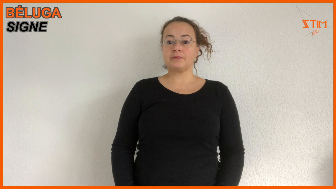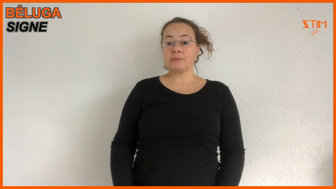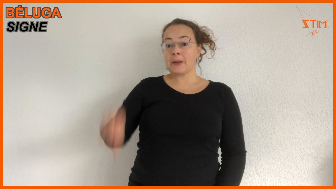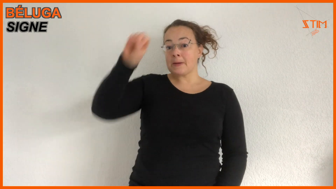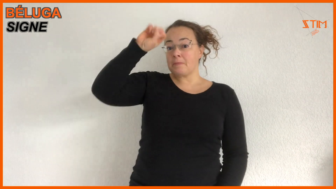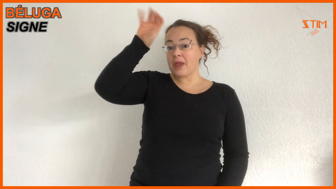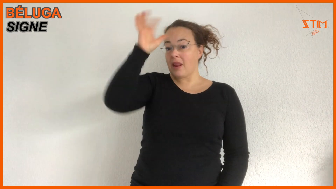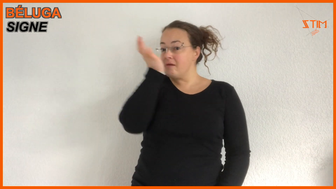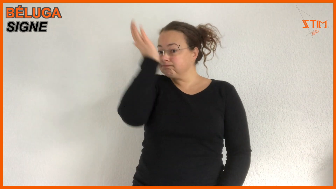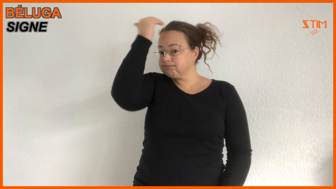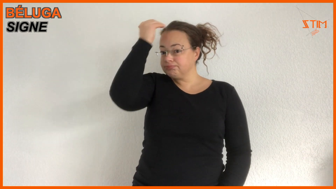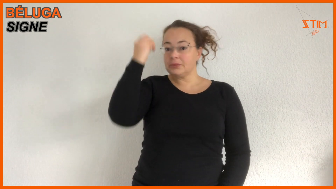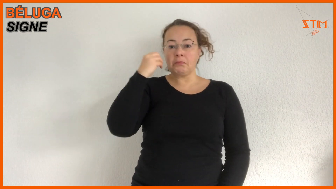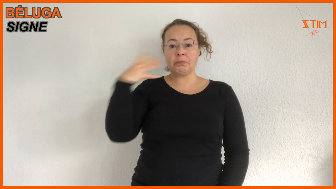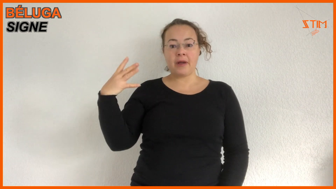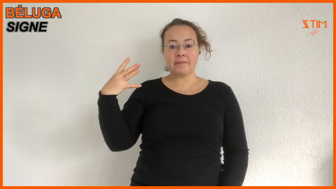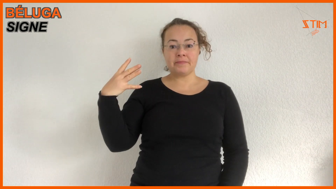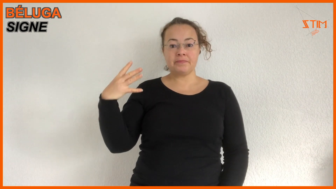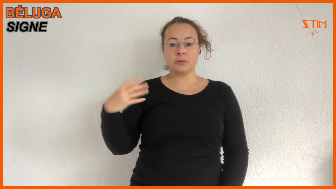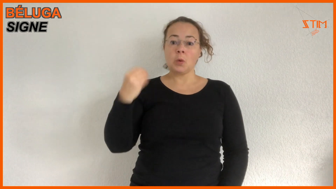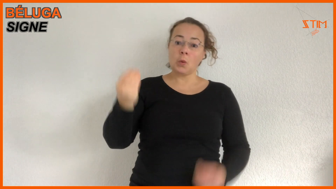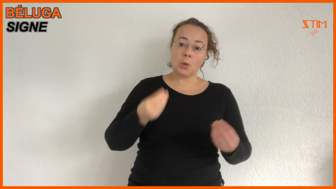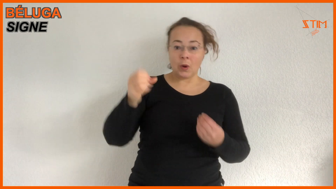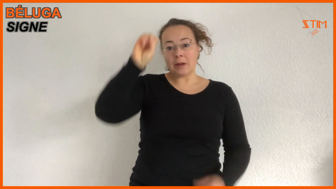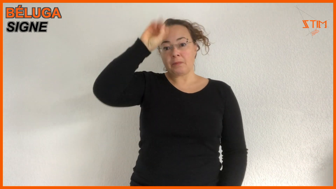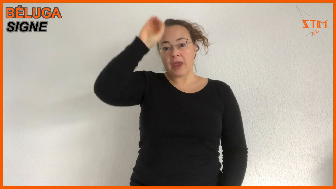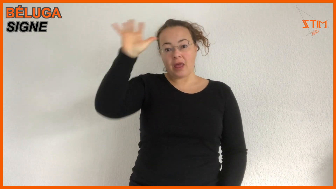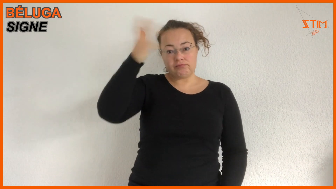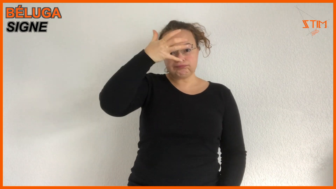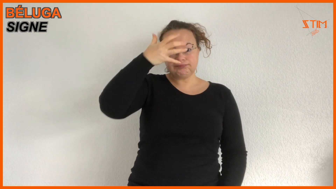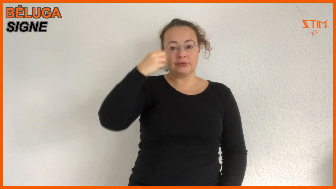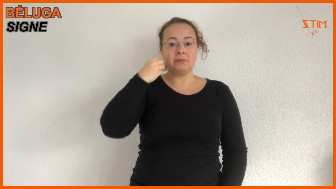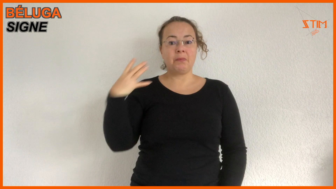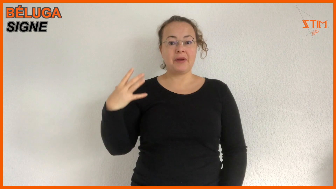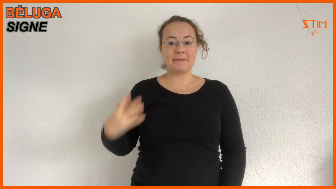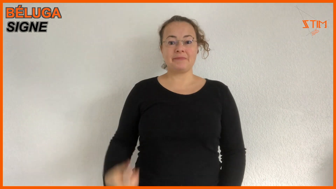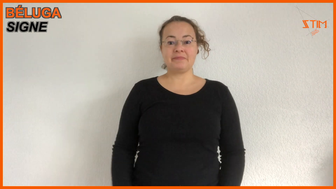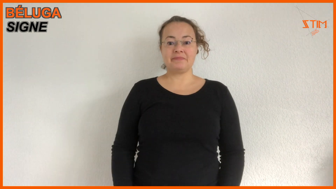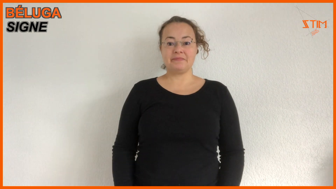Béluga